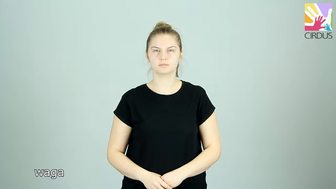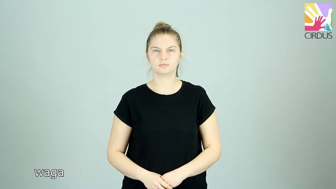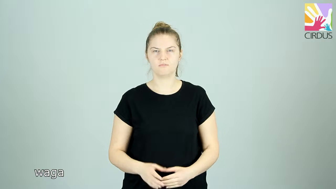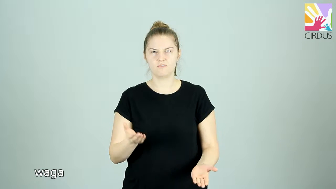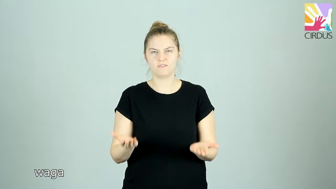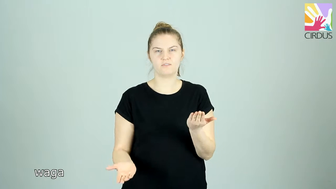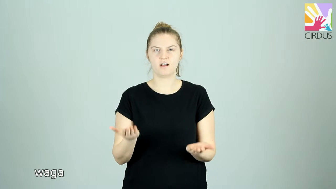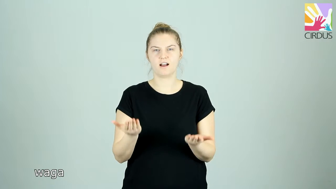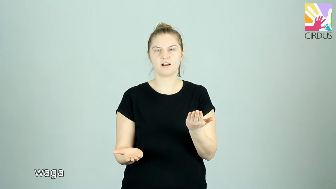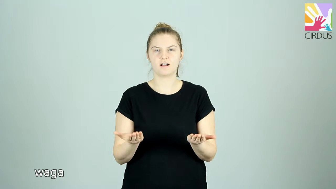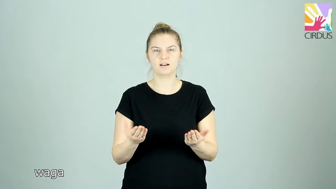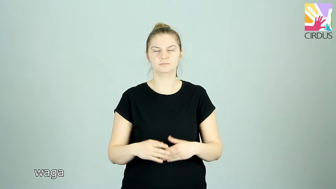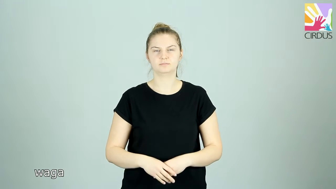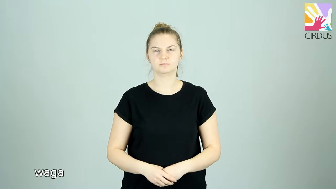waga